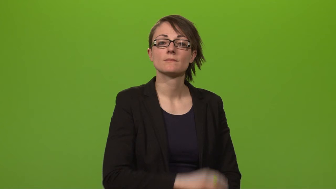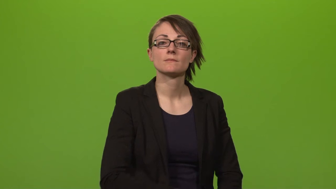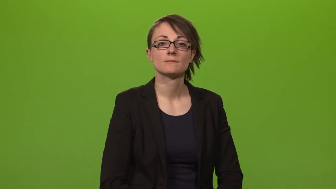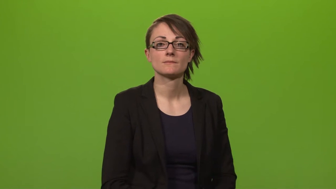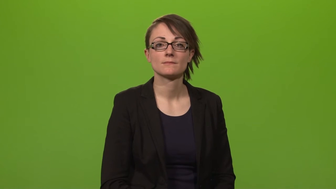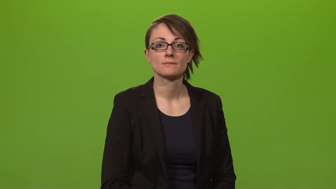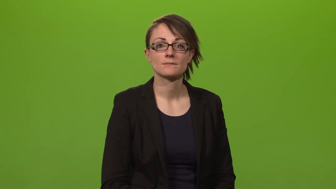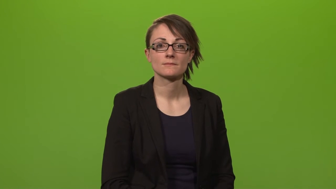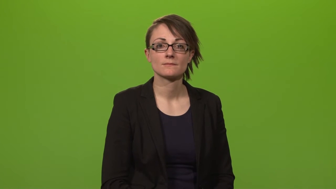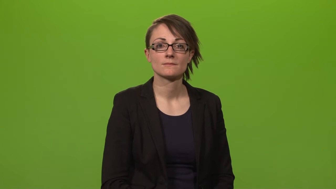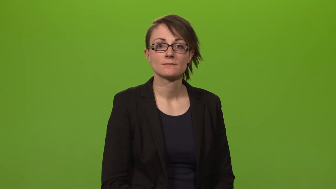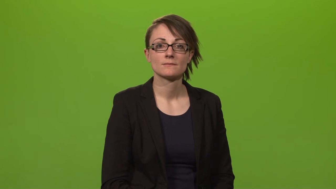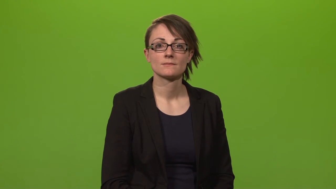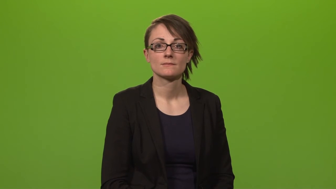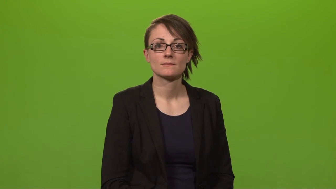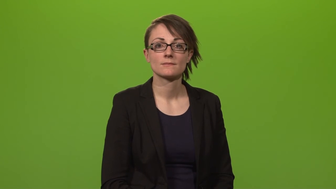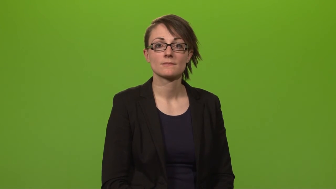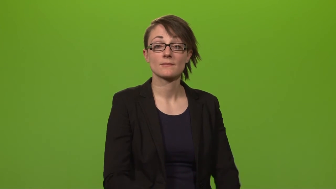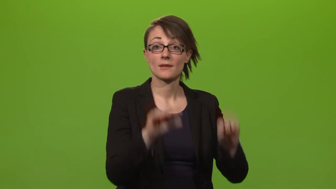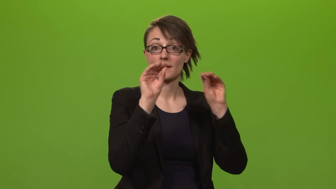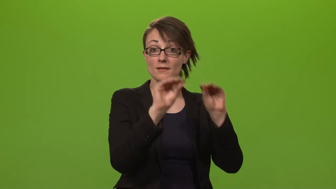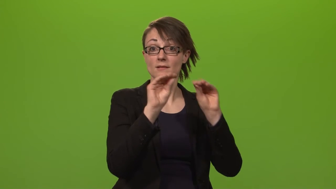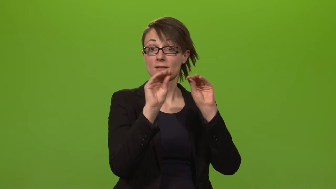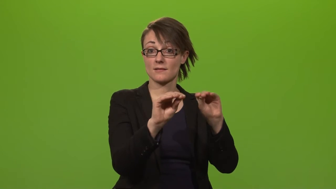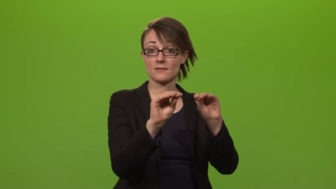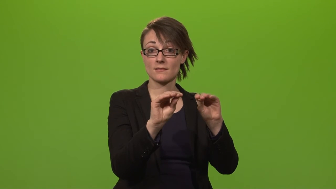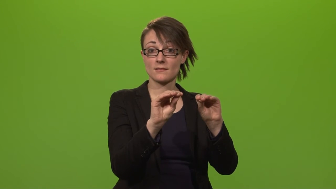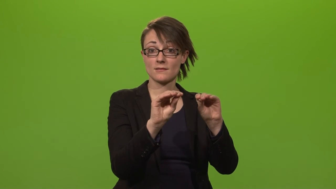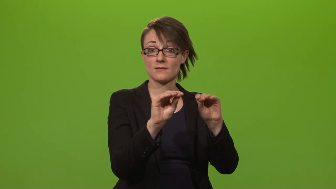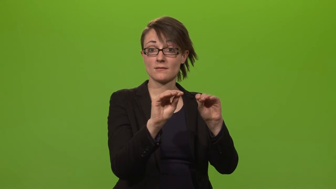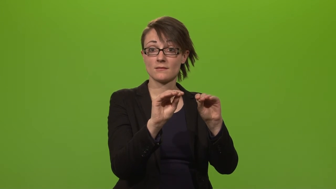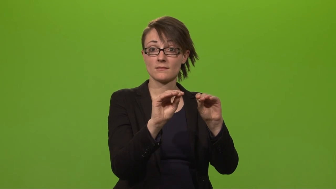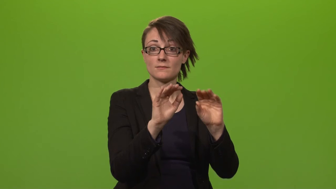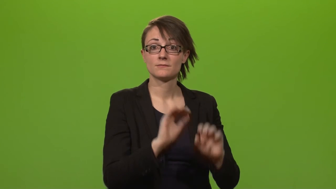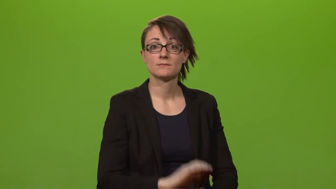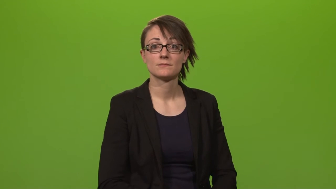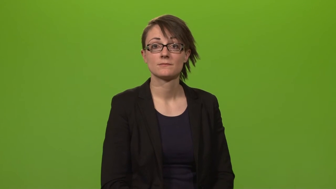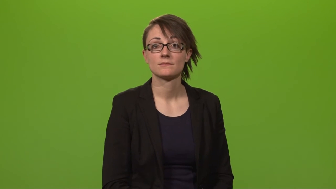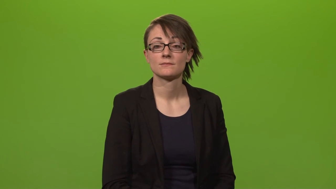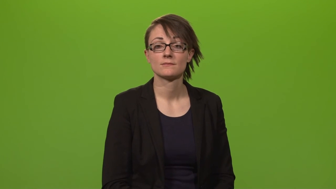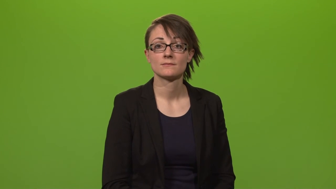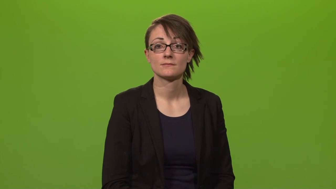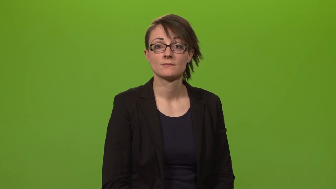kenna